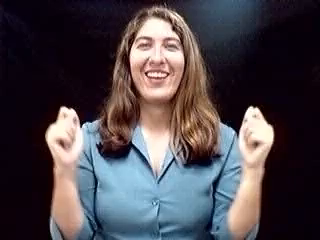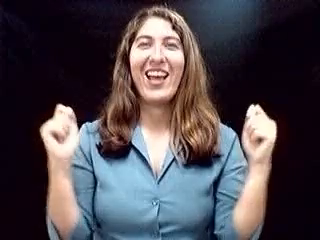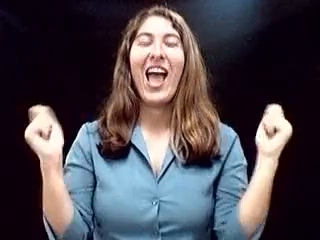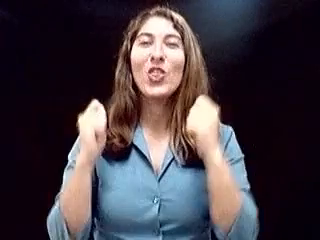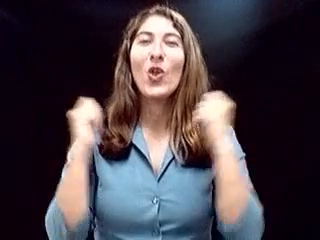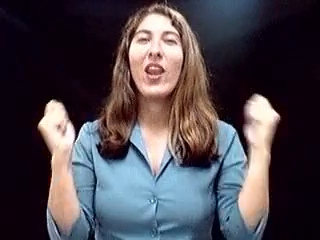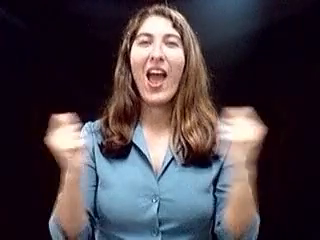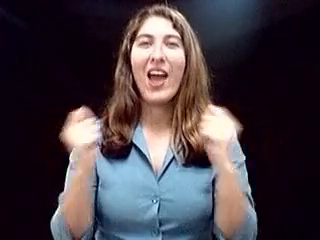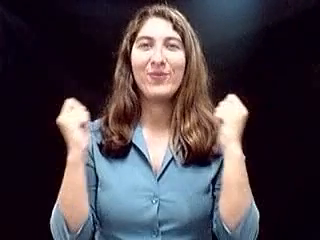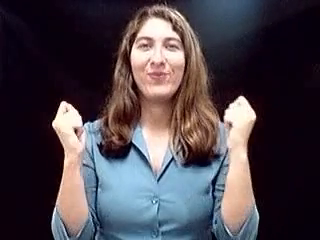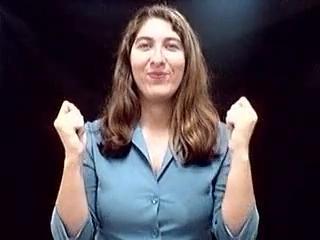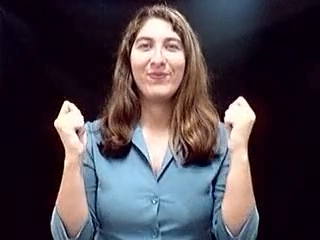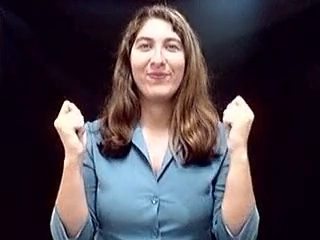adorar